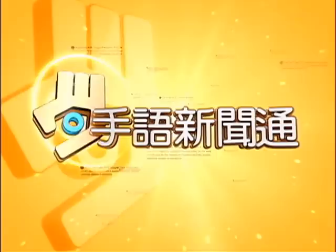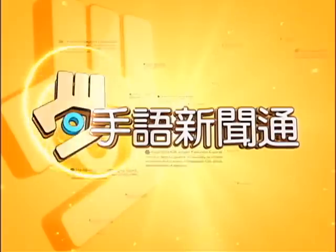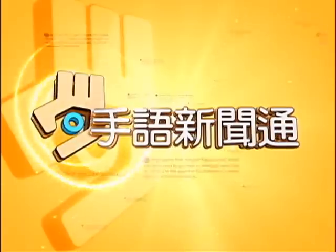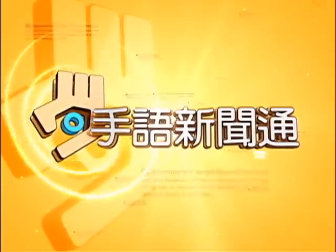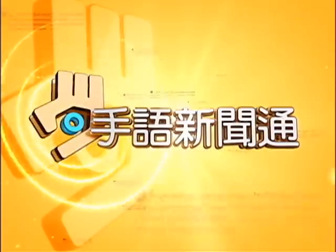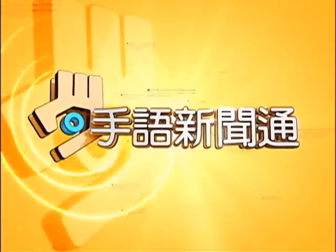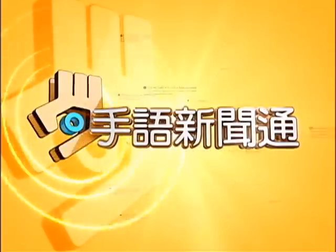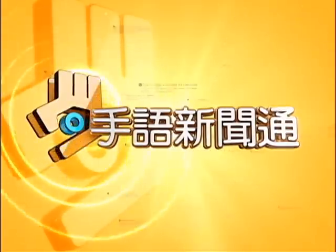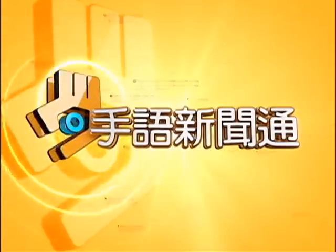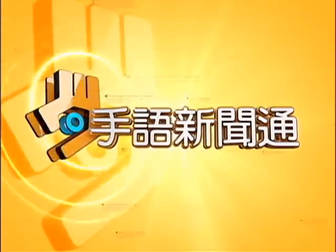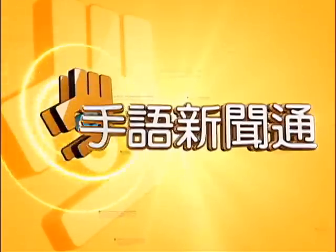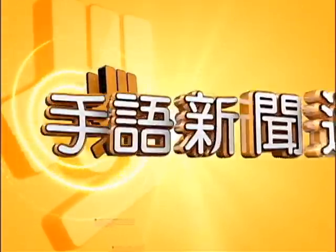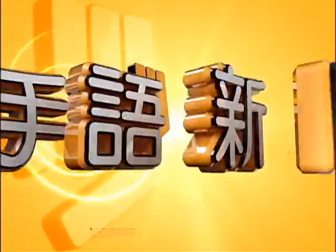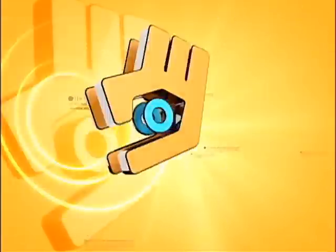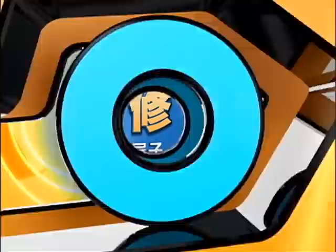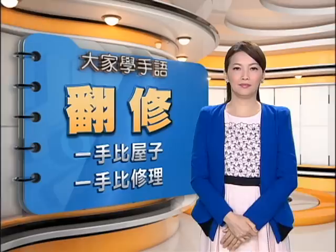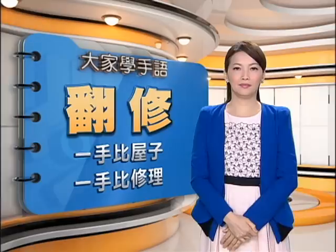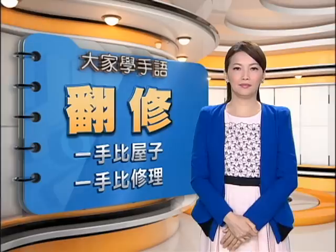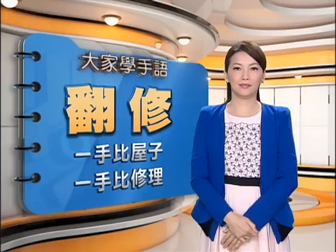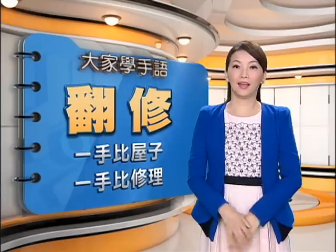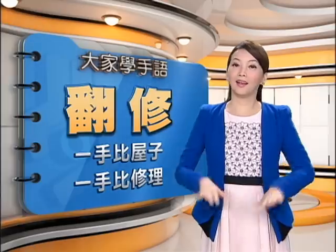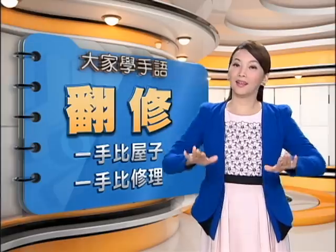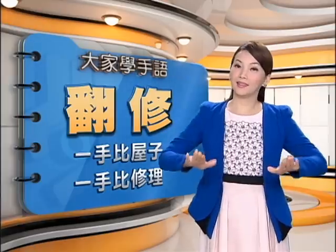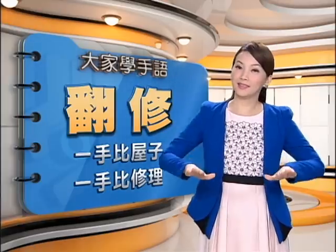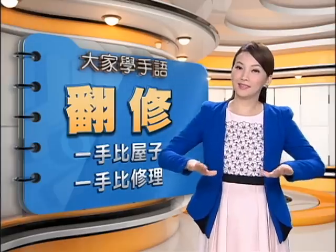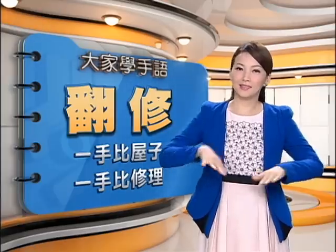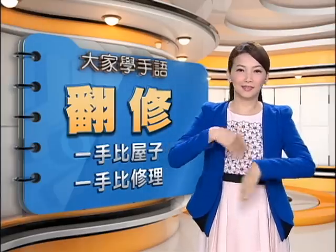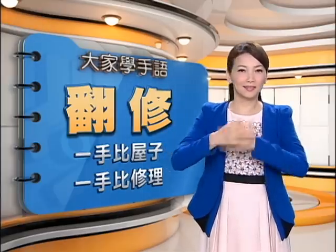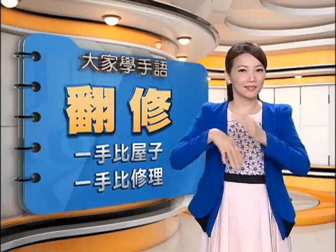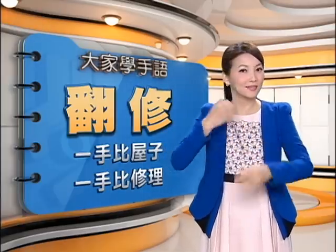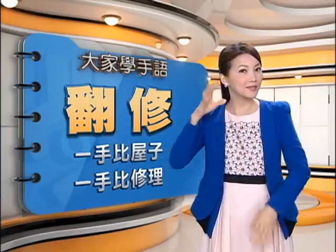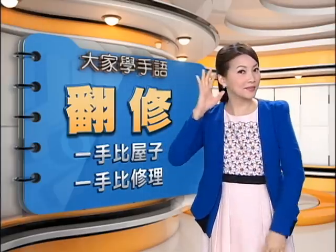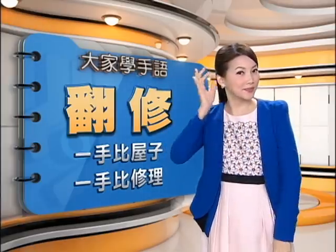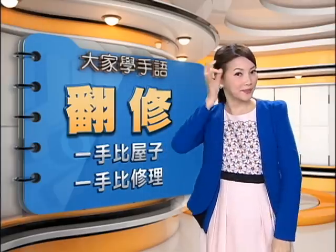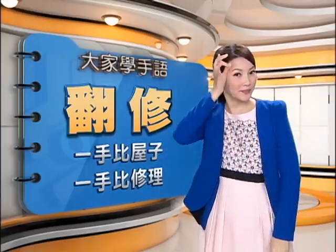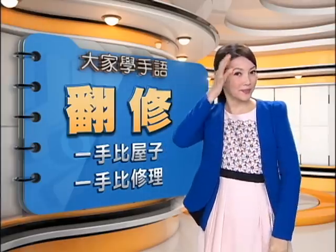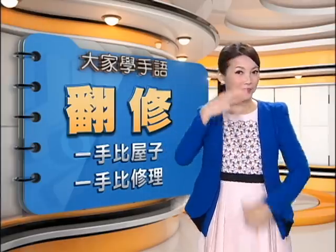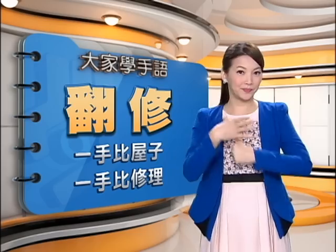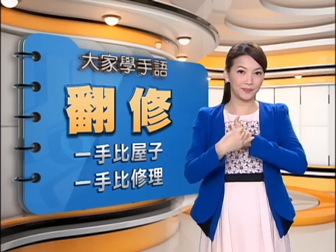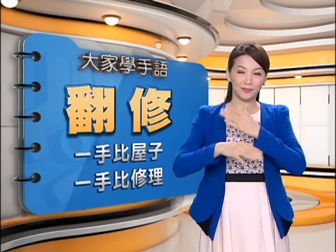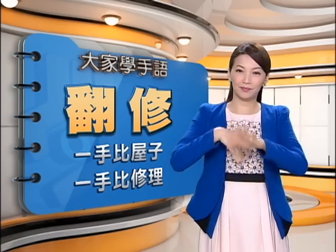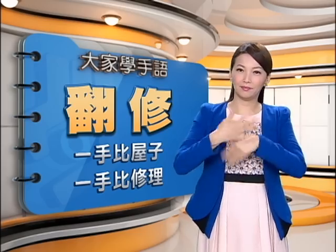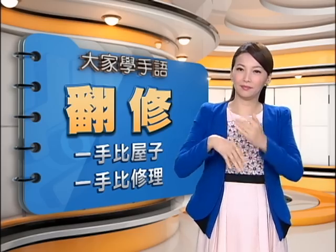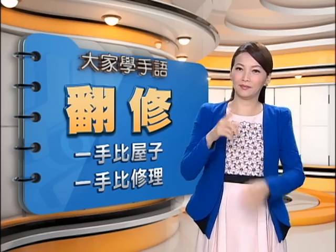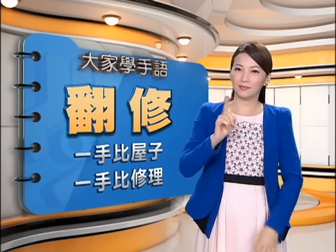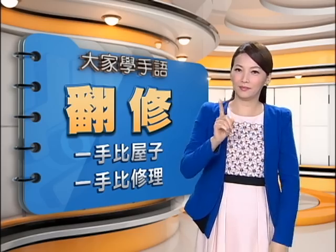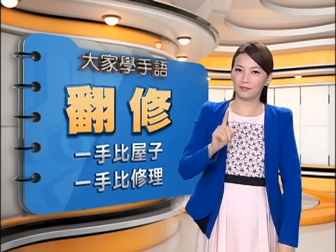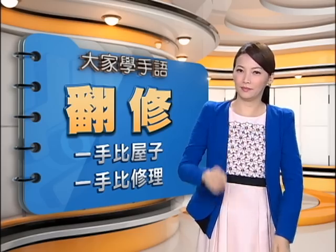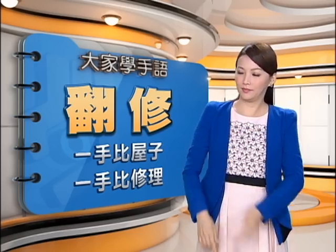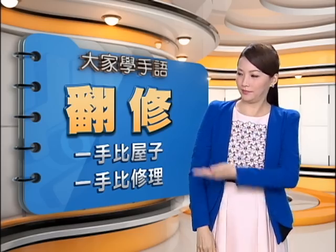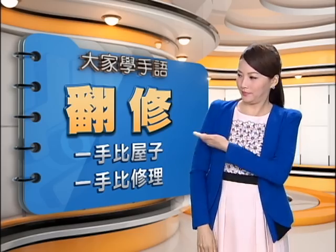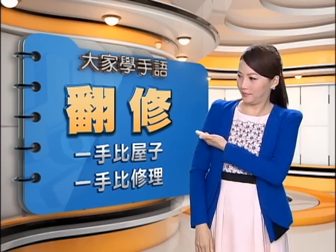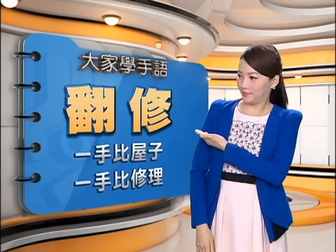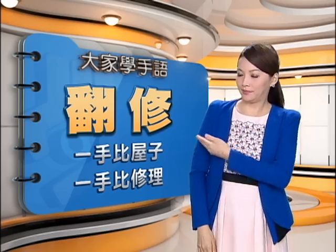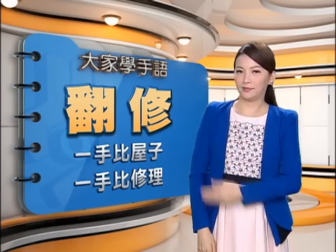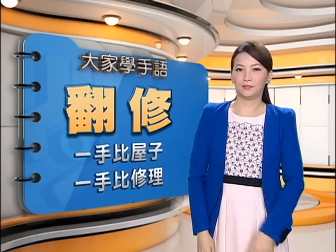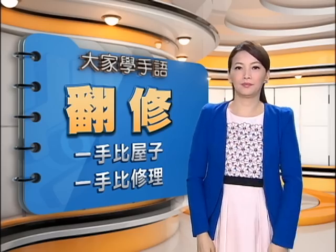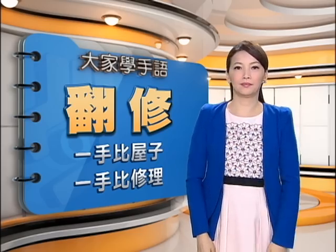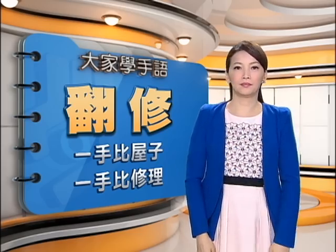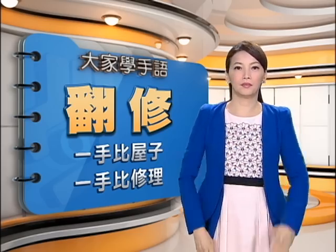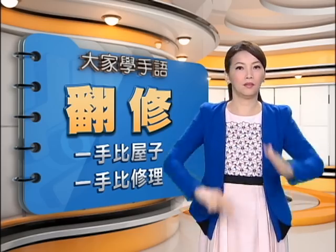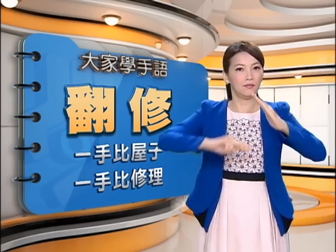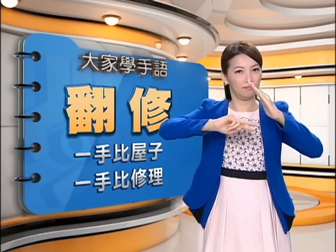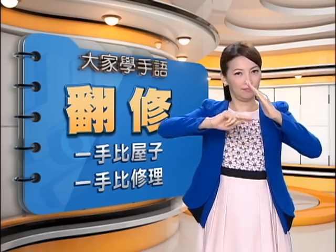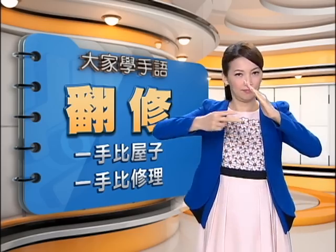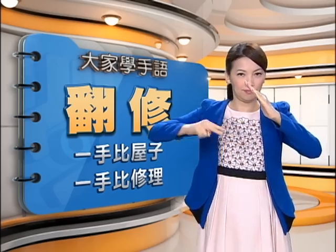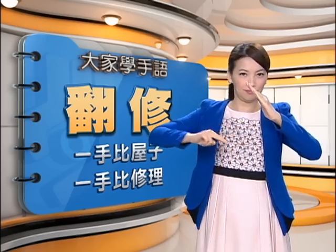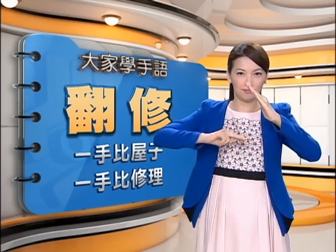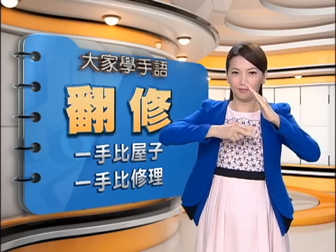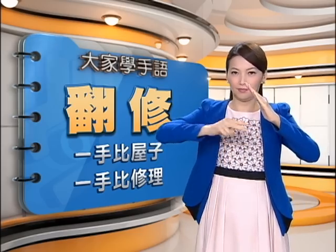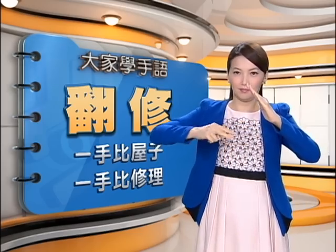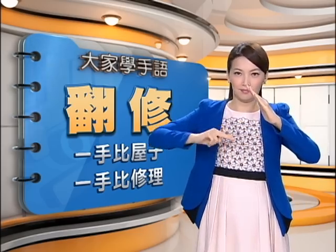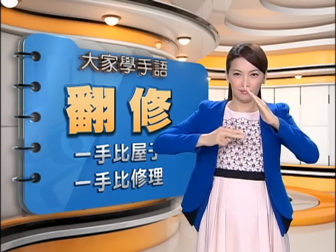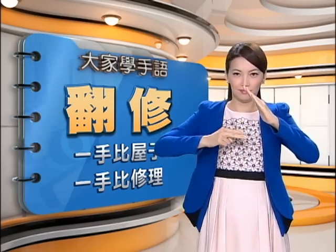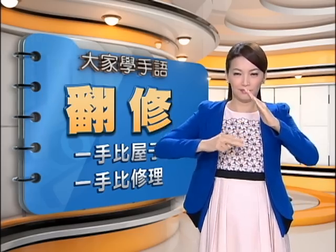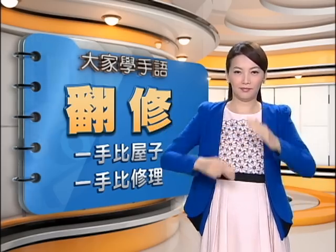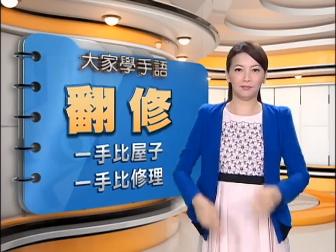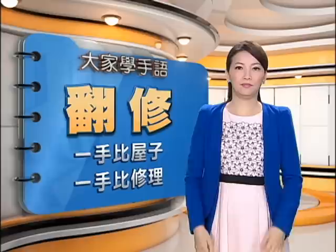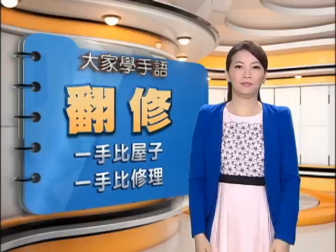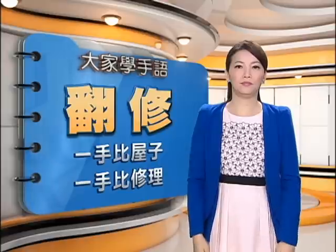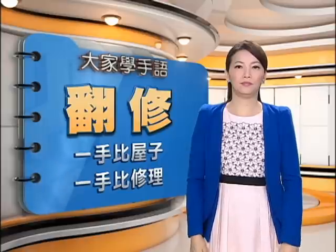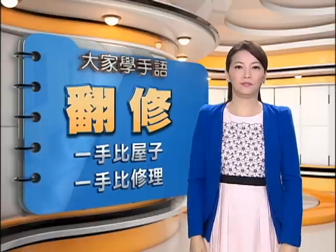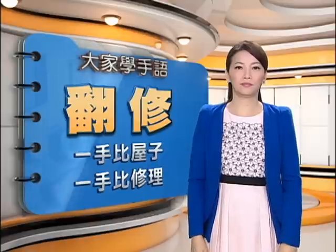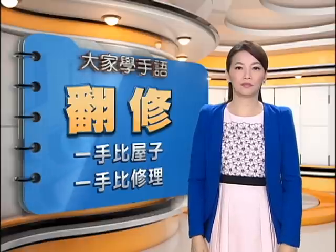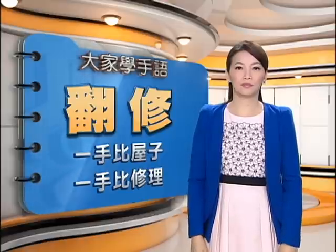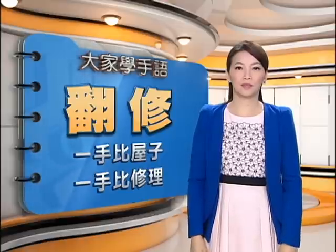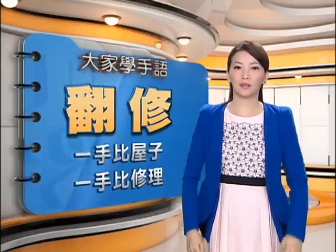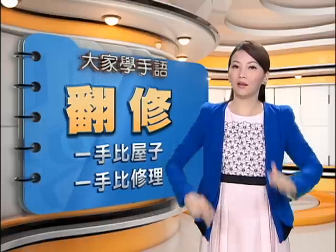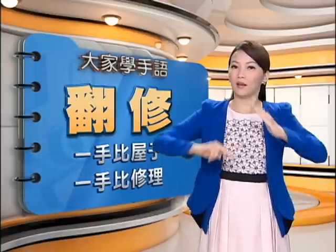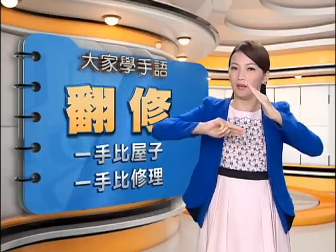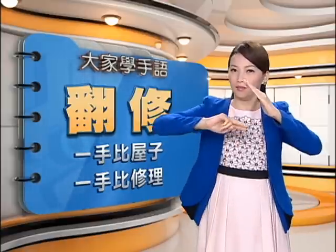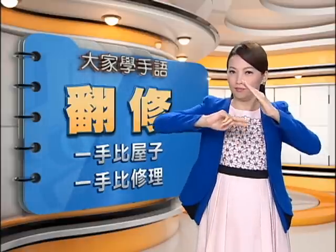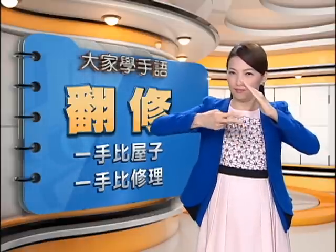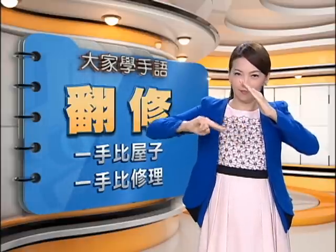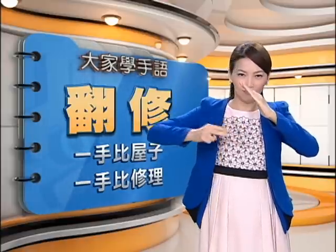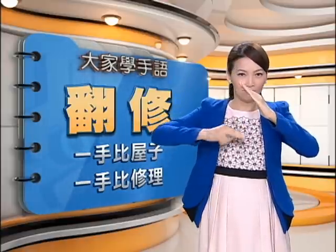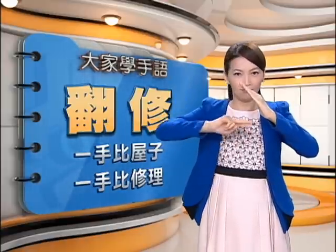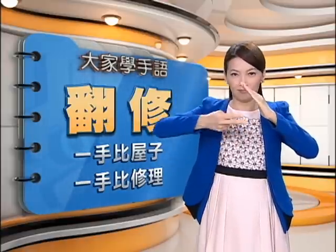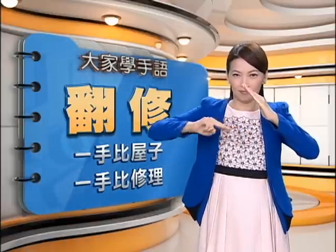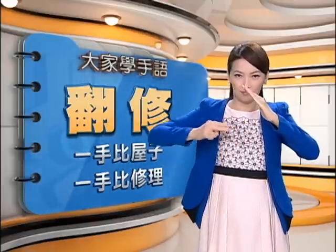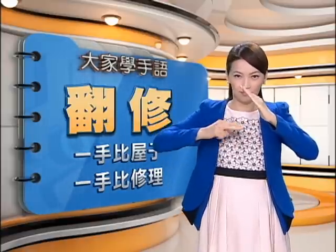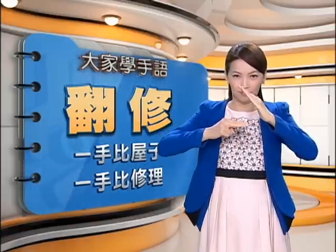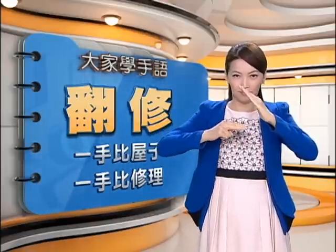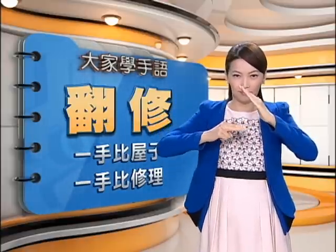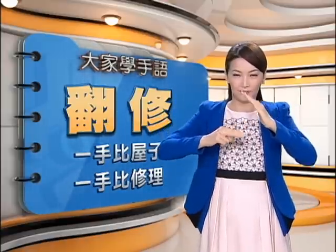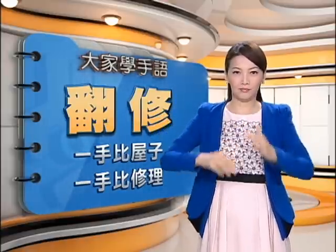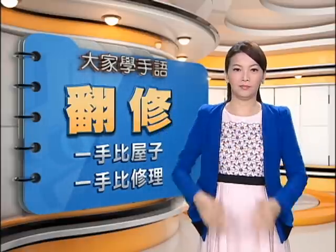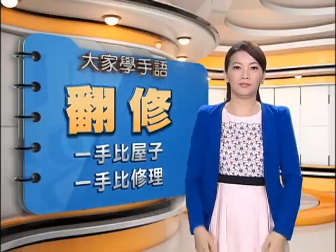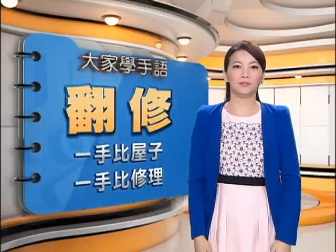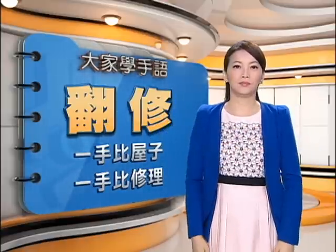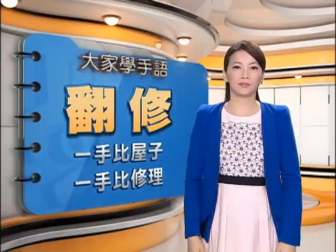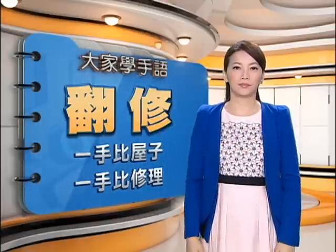翻修